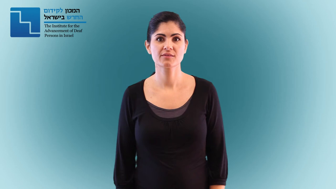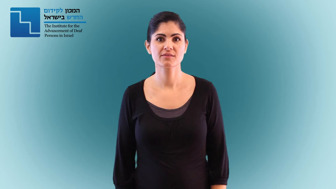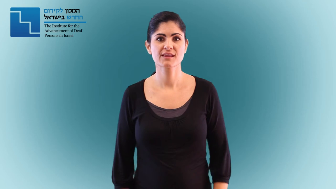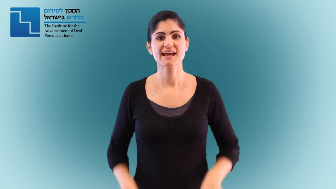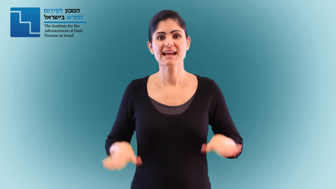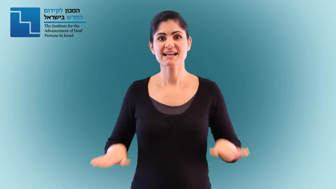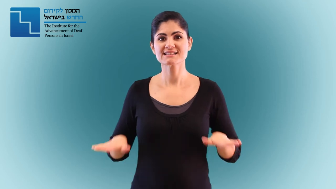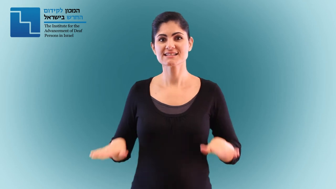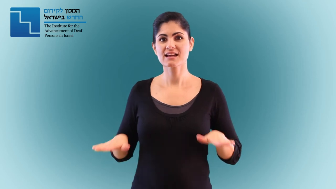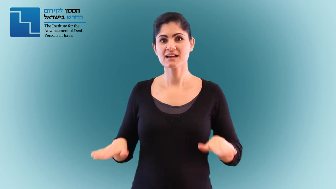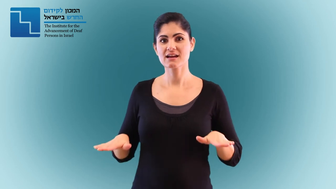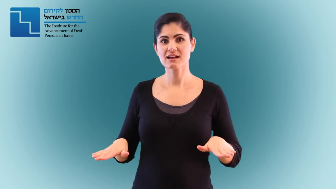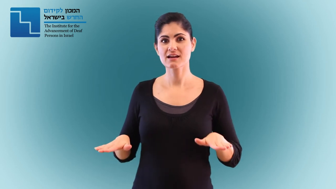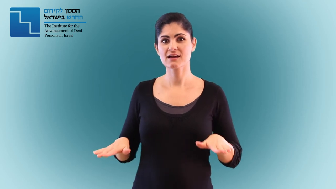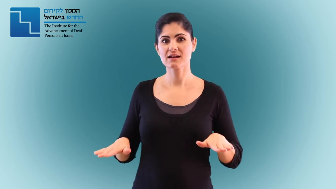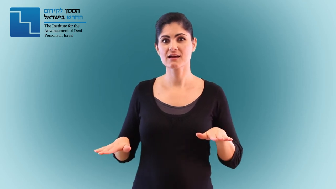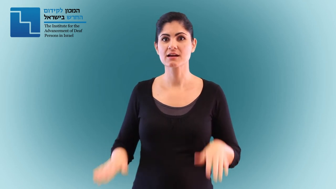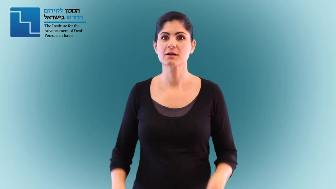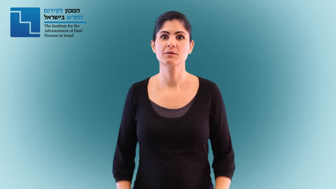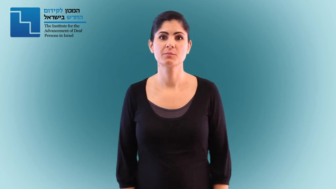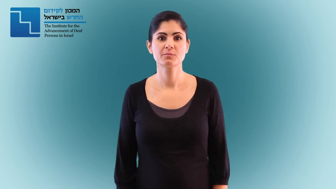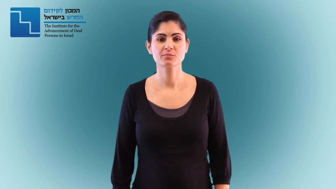כיסא